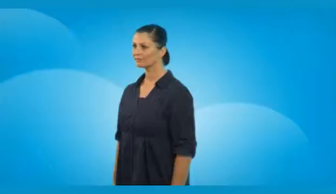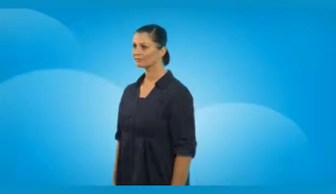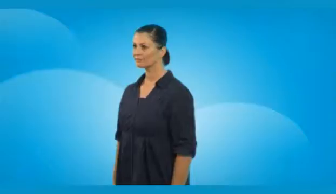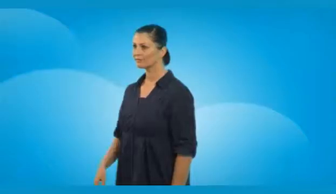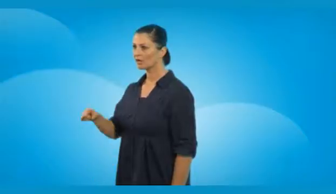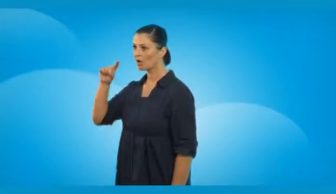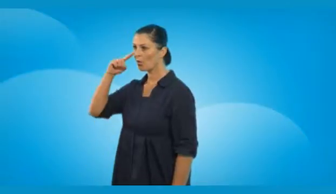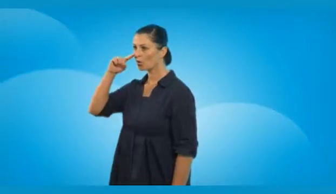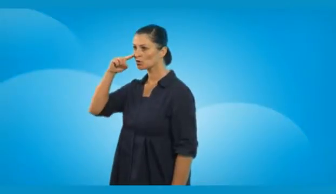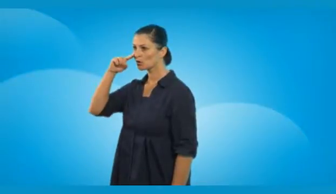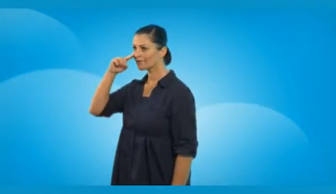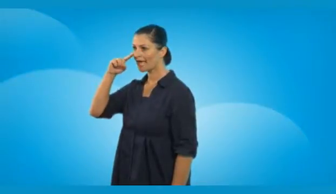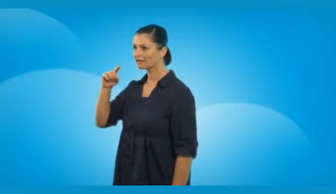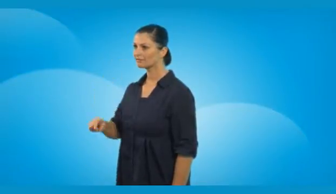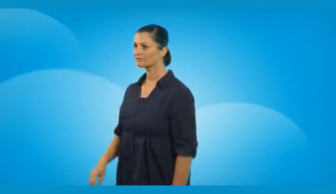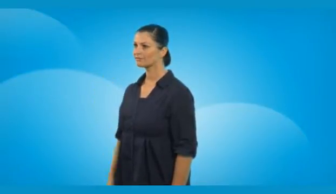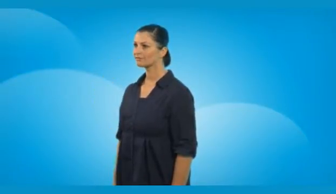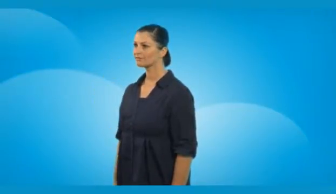Oroszország